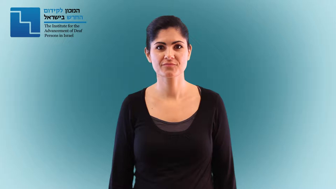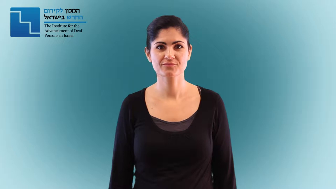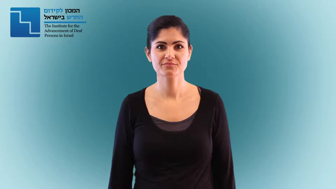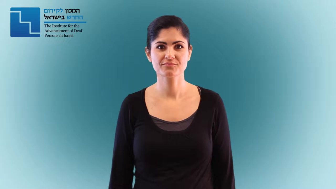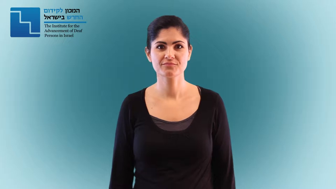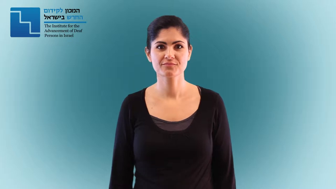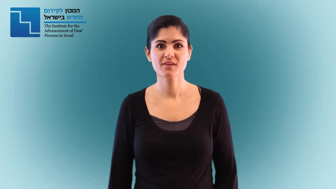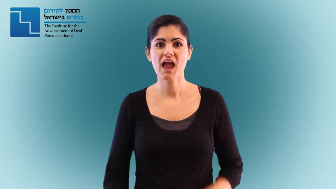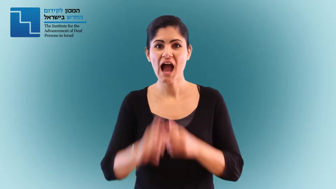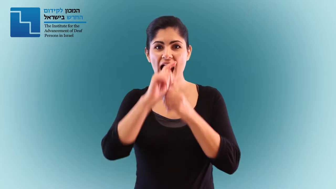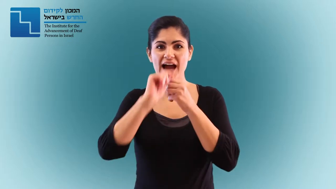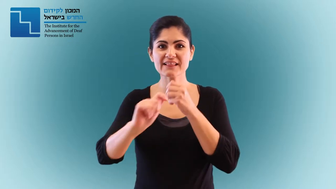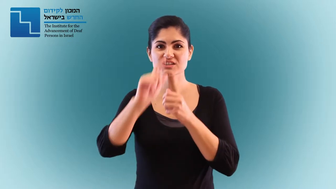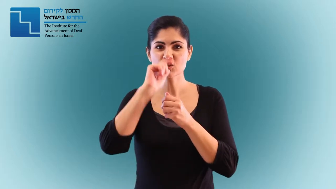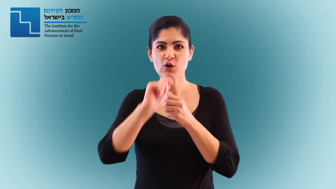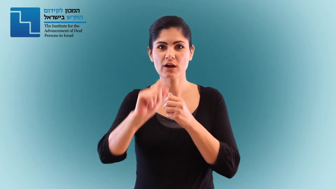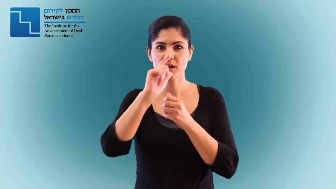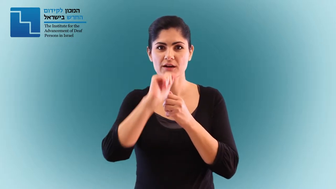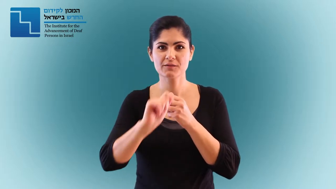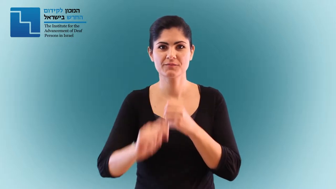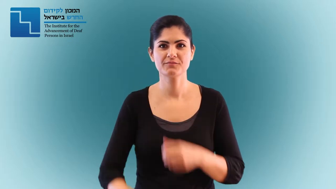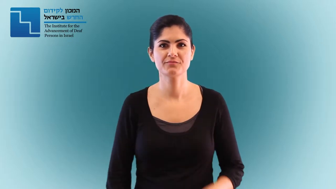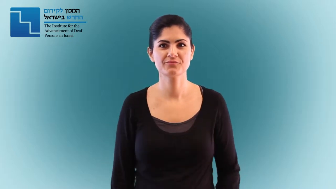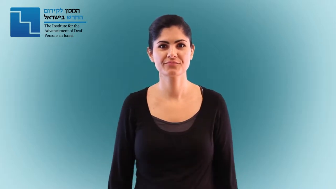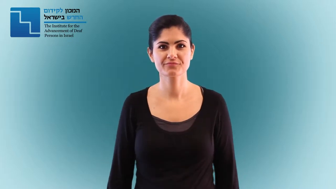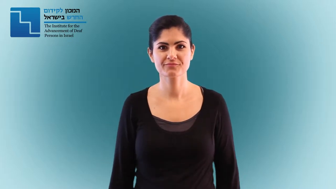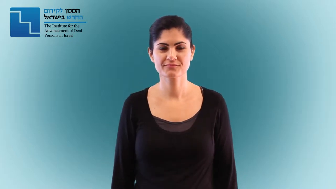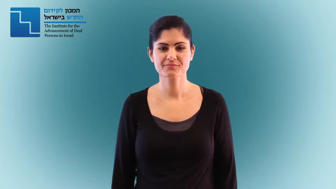ארטישוק